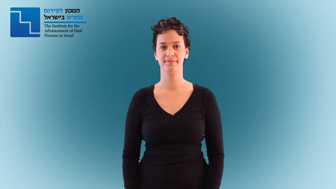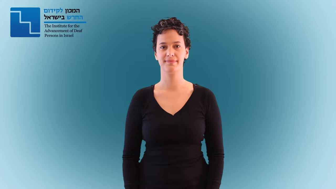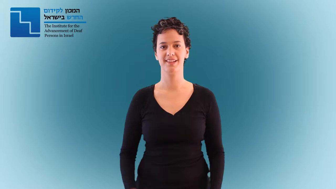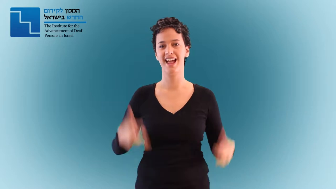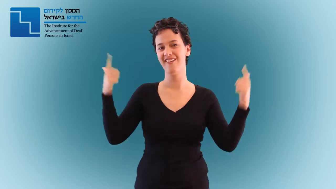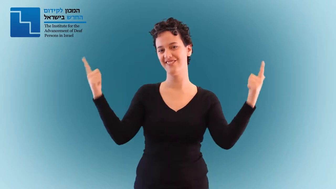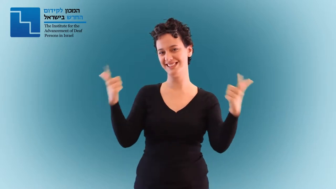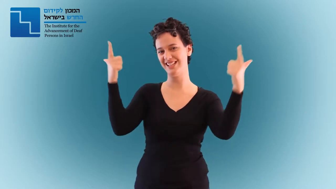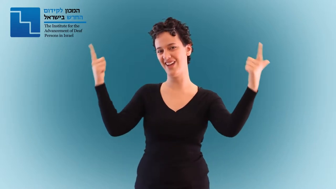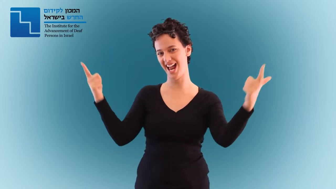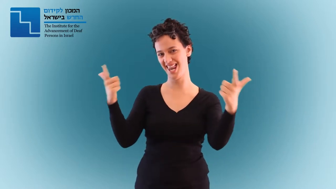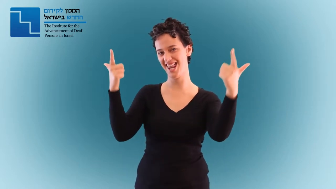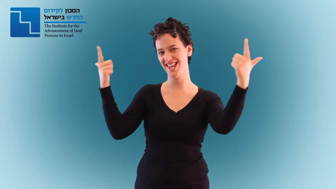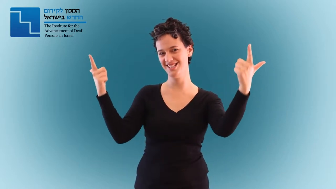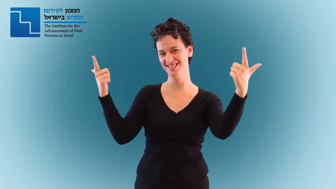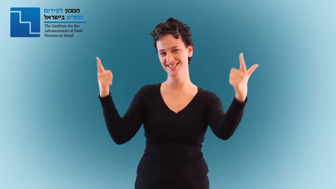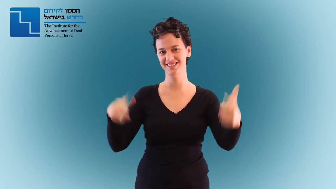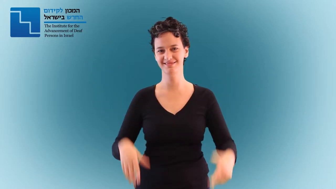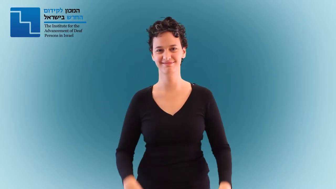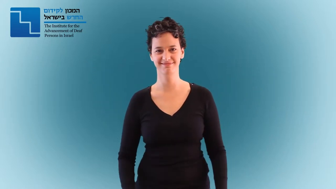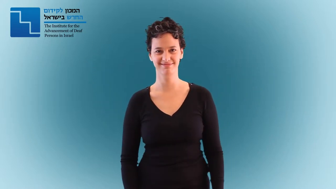פסטיבל